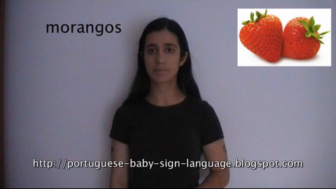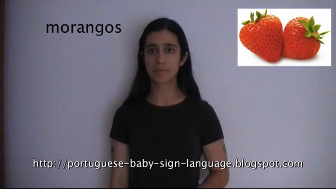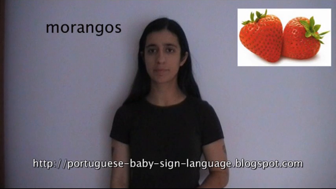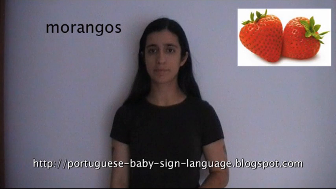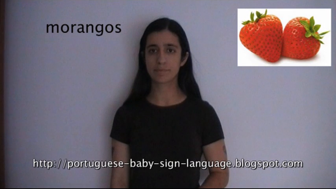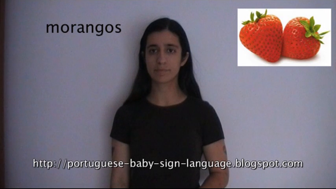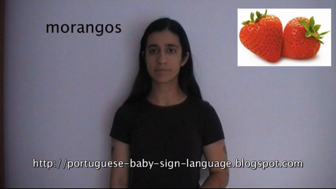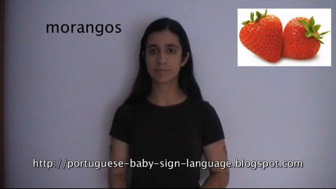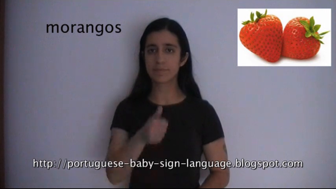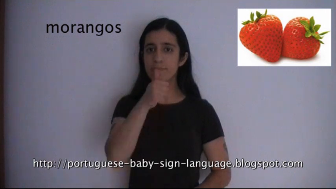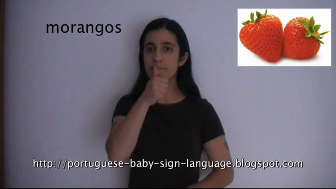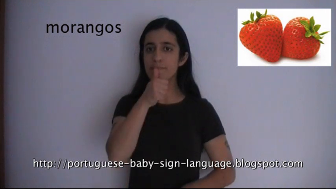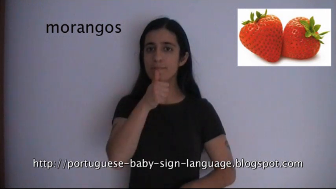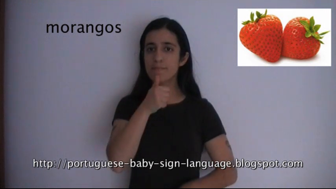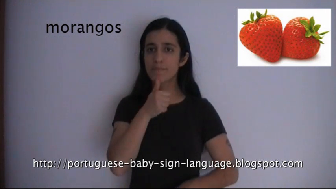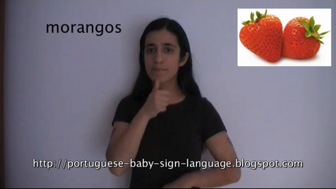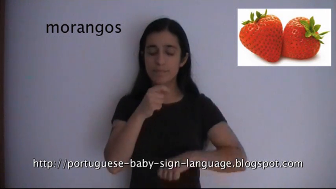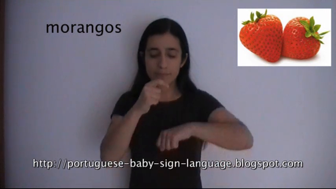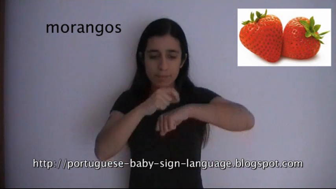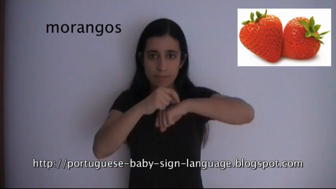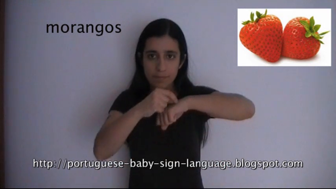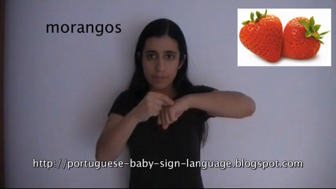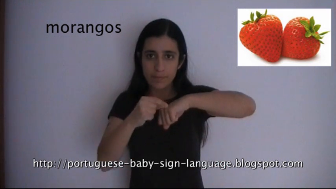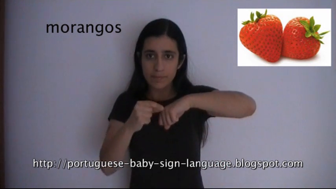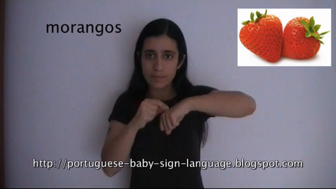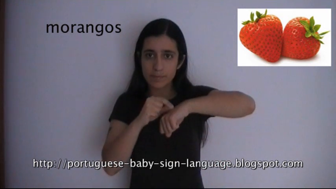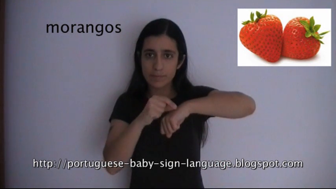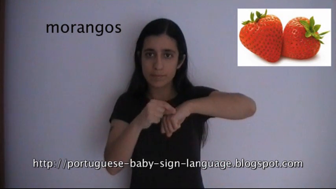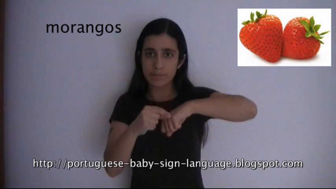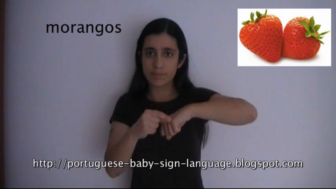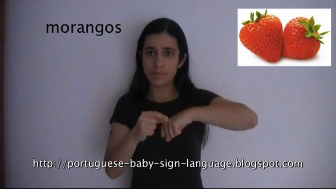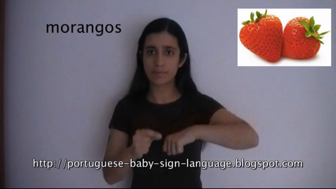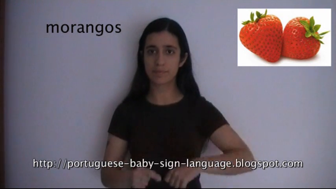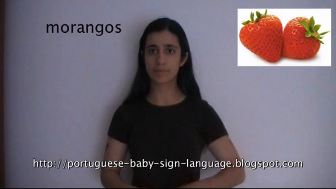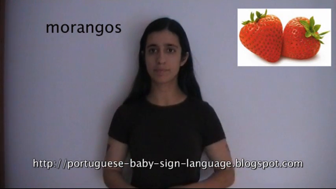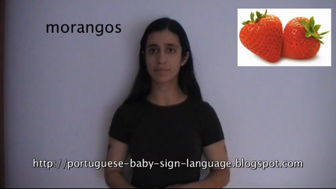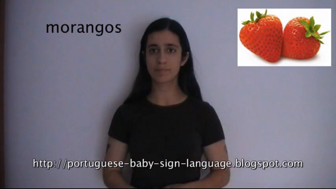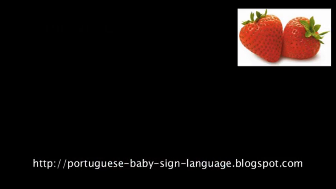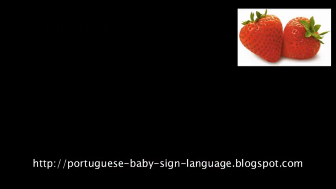morangos